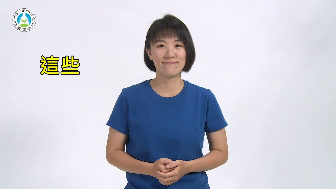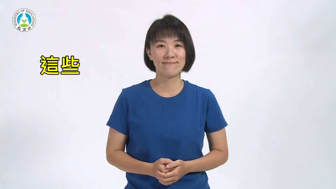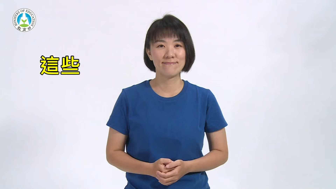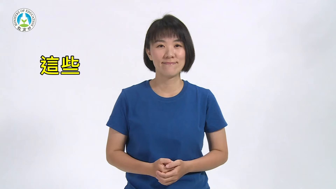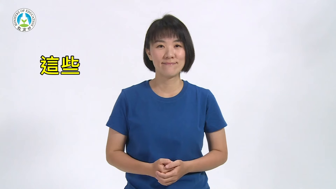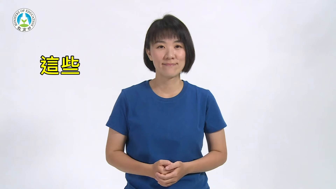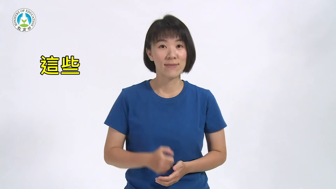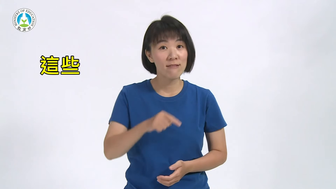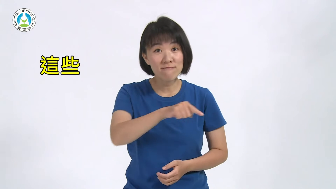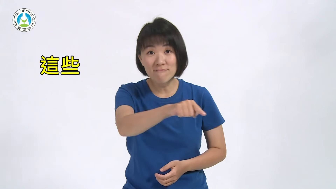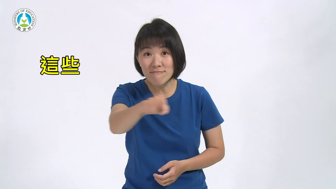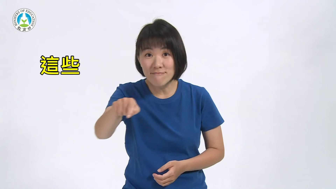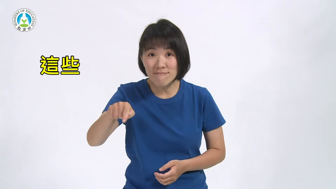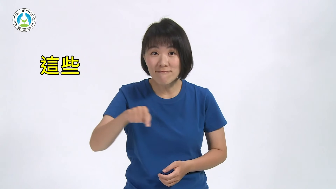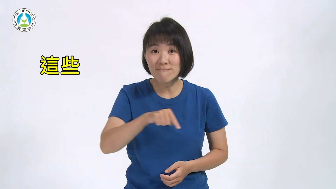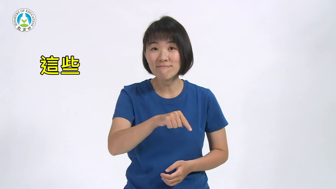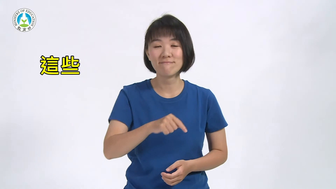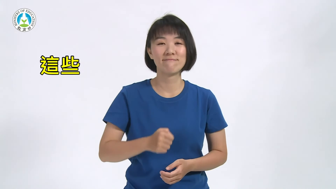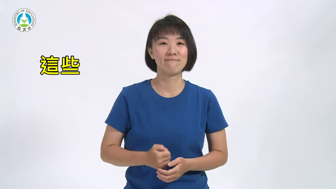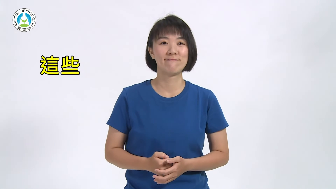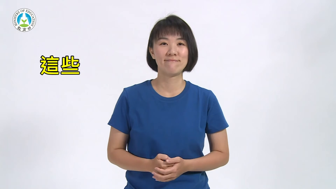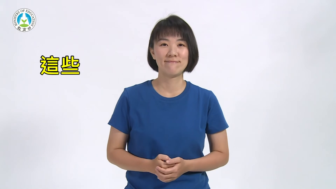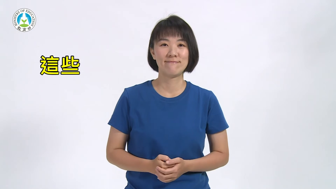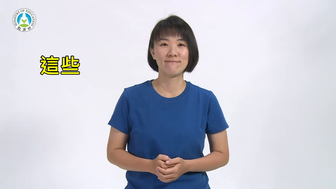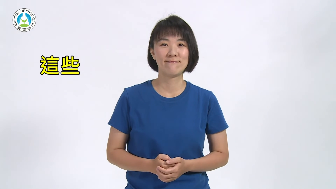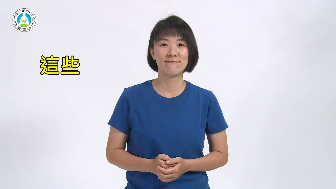這些